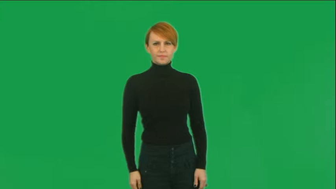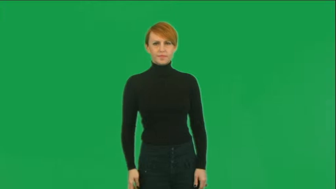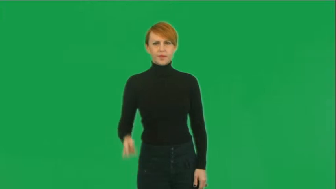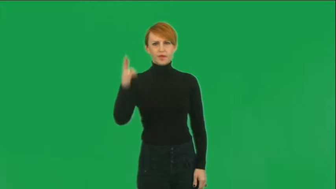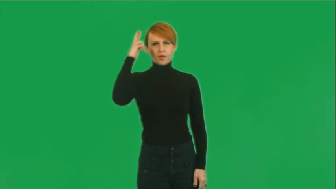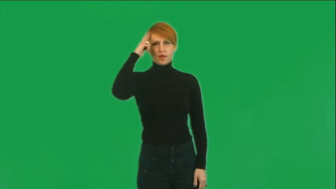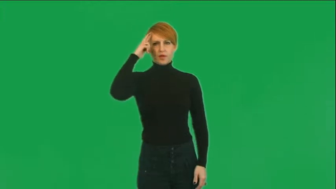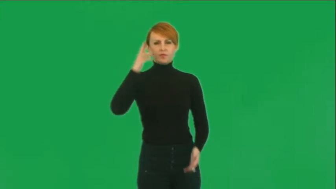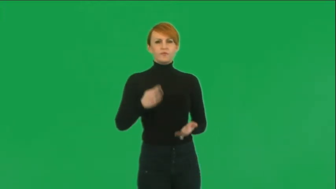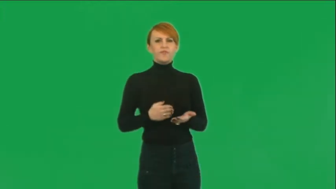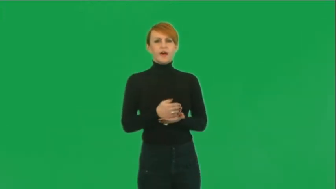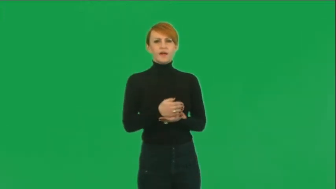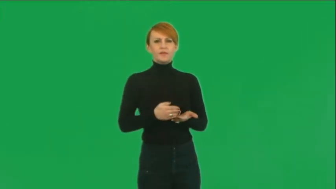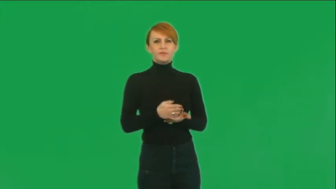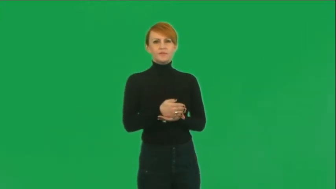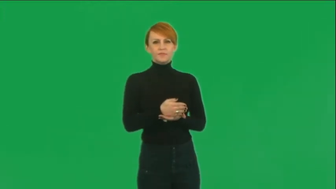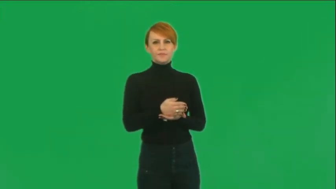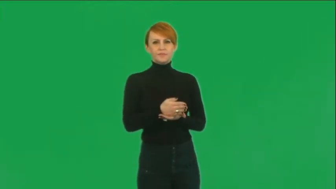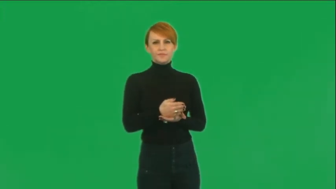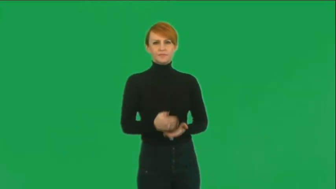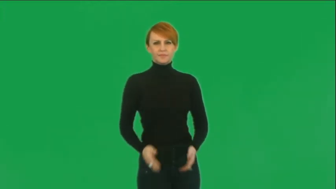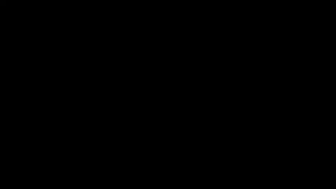wiara